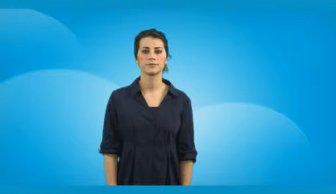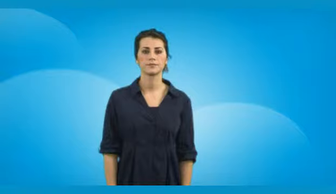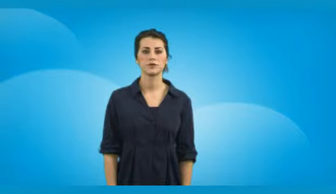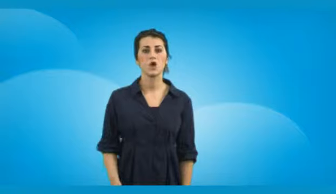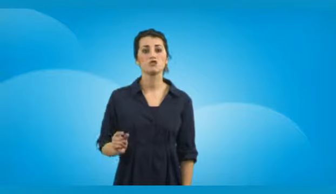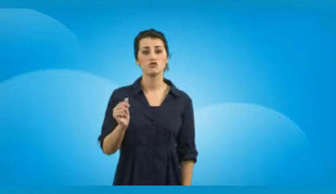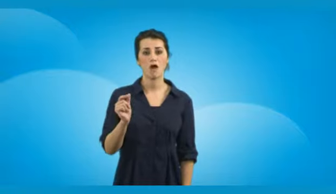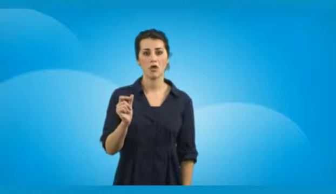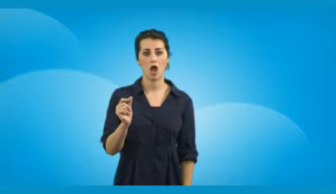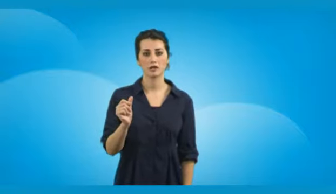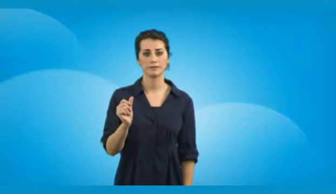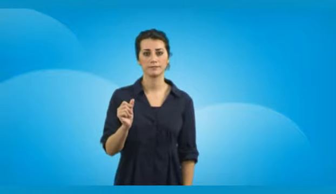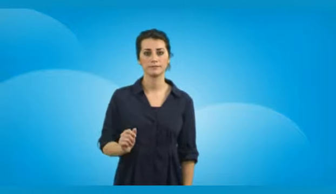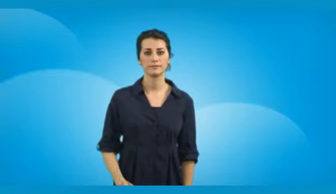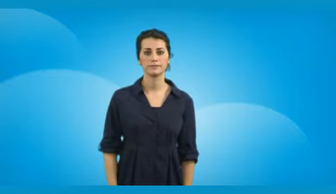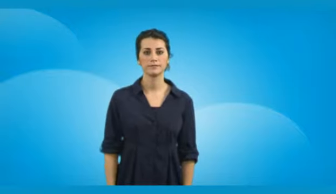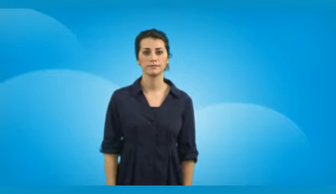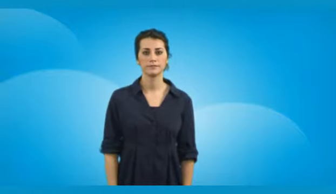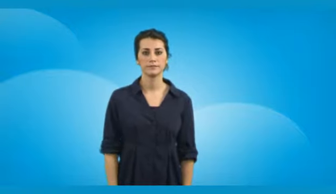Csavar